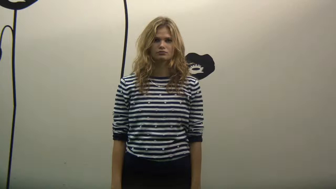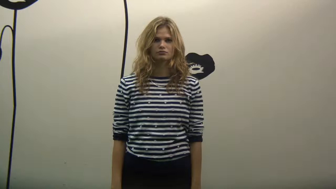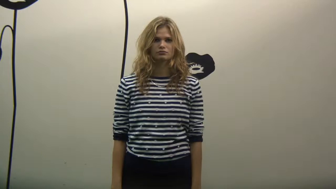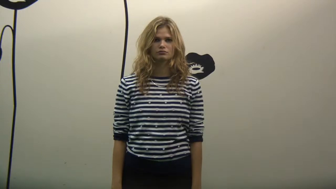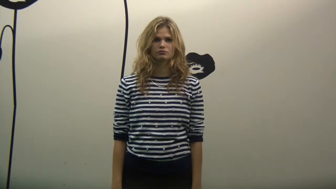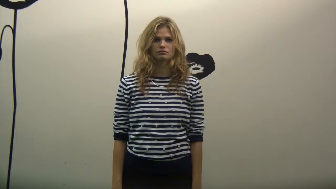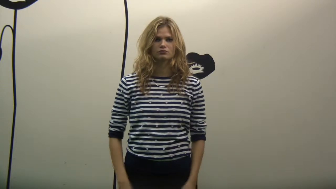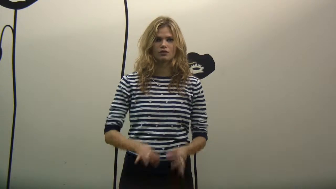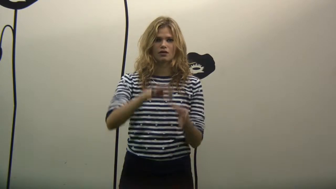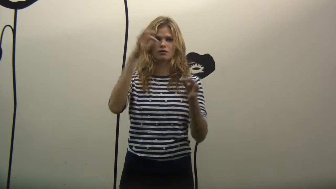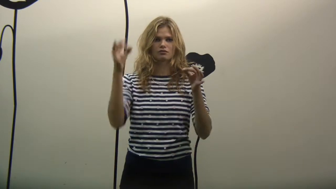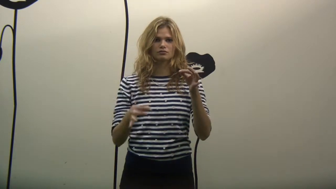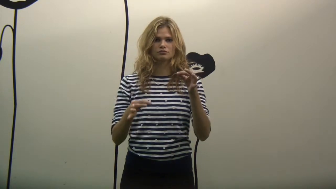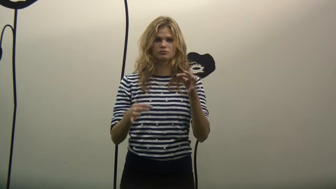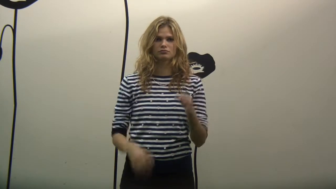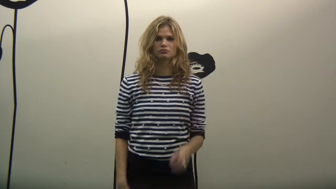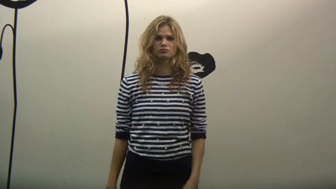הכל